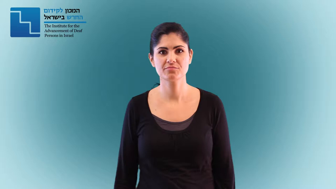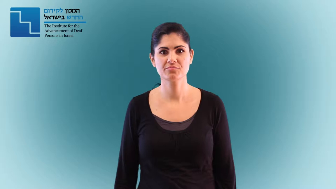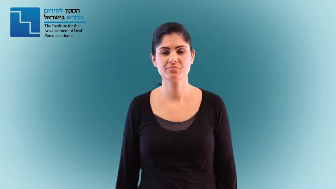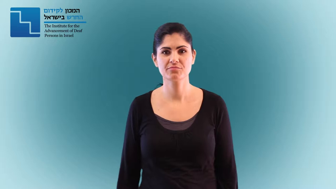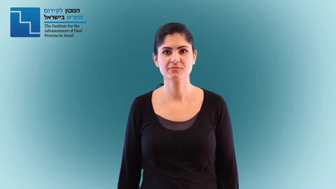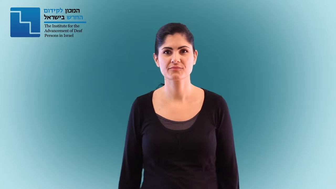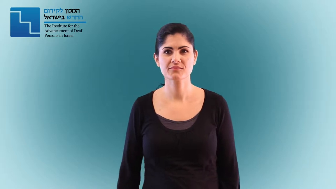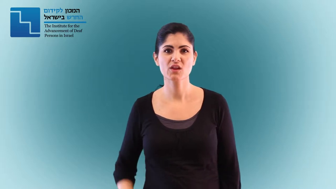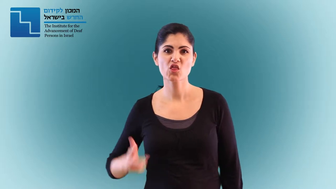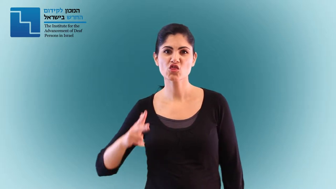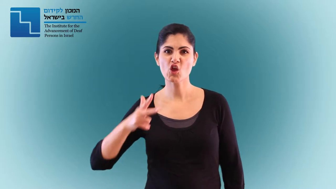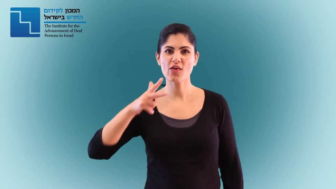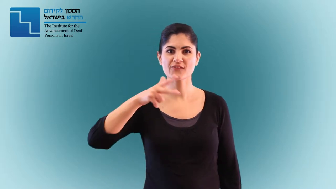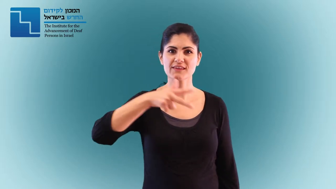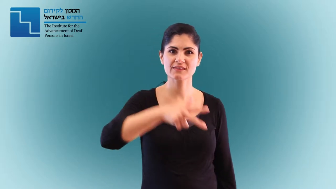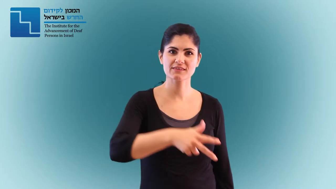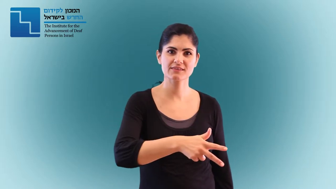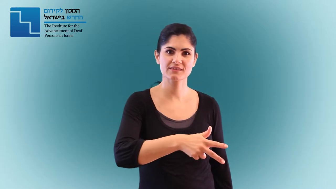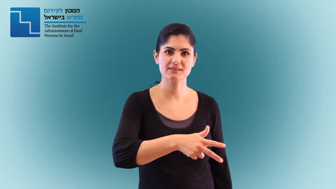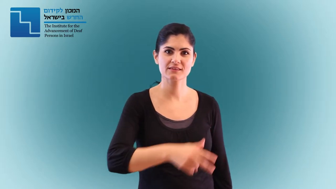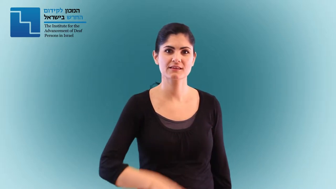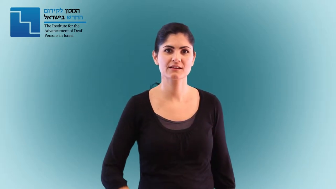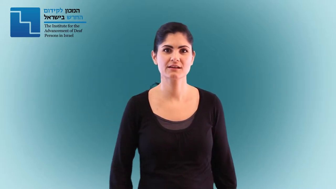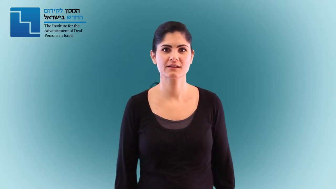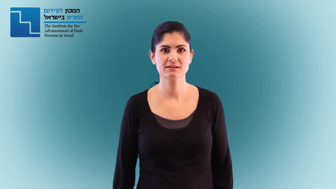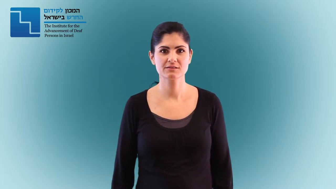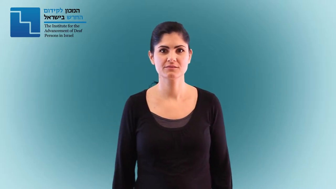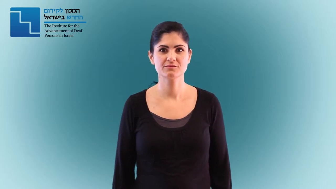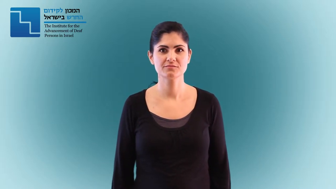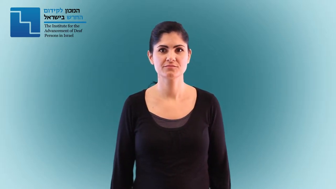דולפין